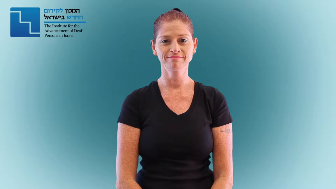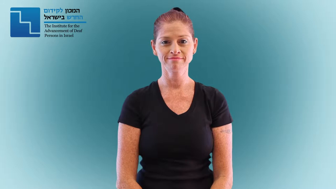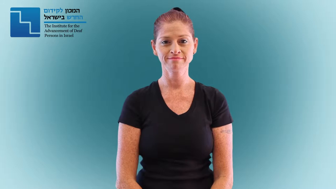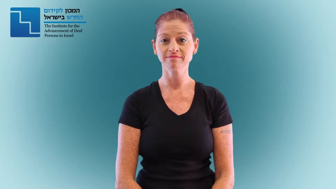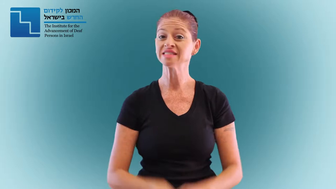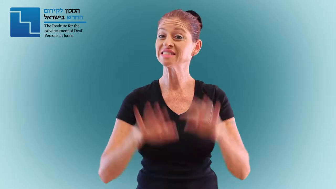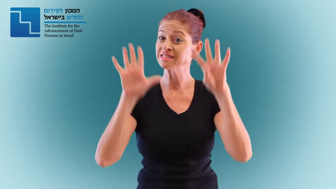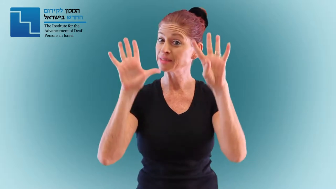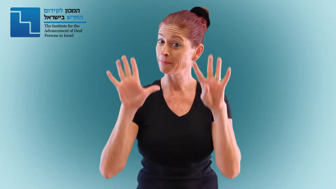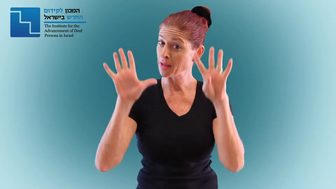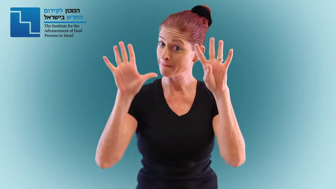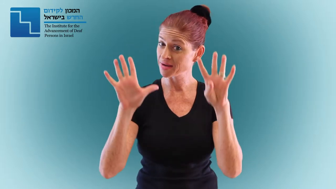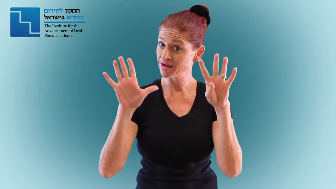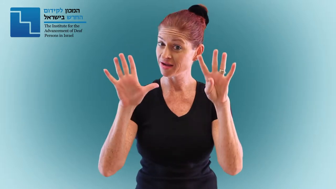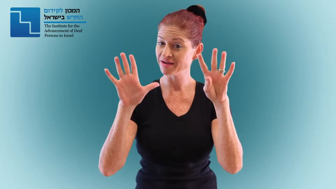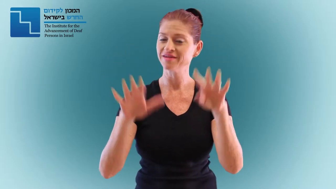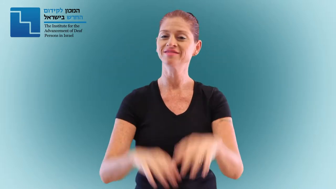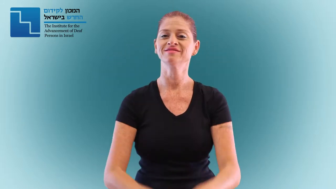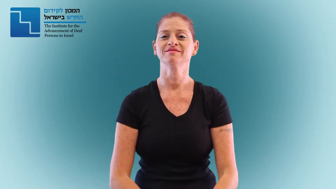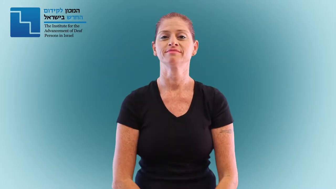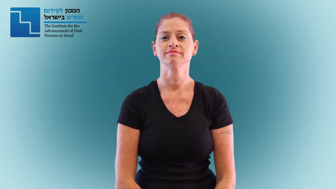ספטמבר